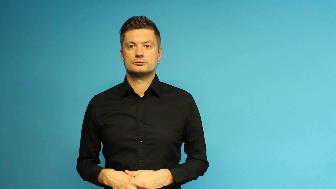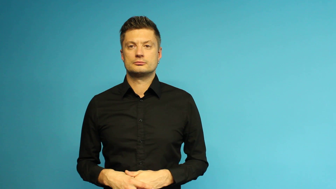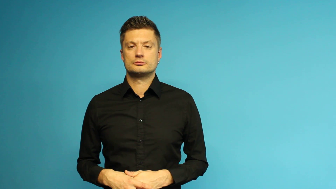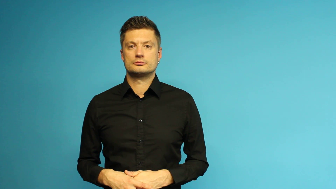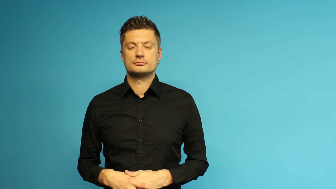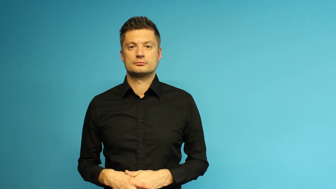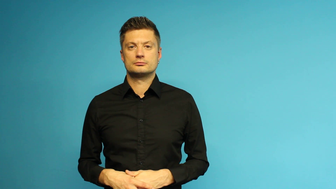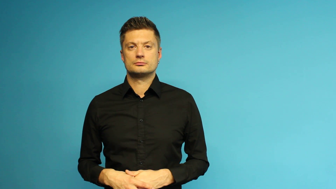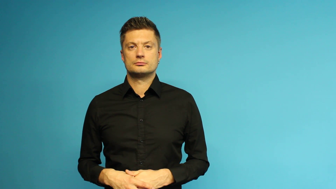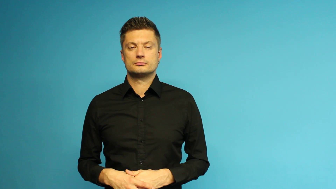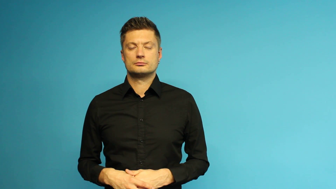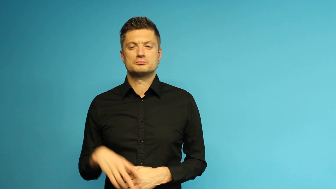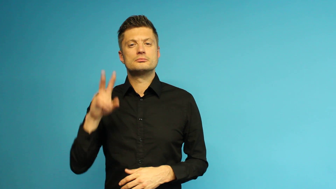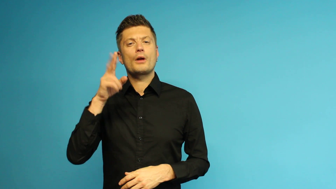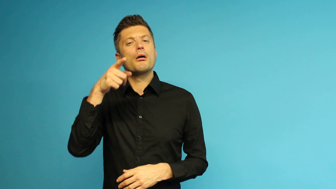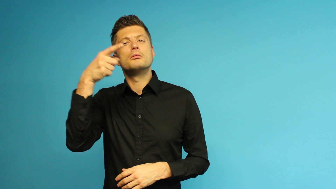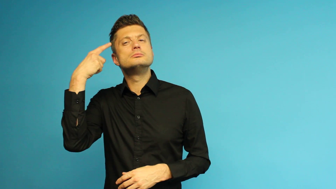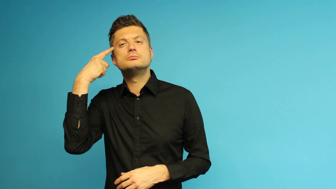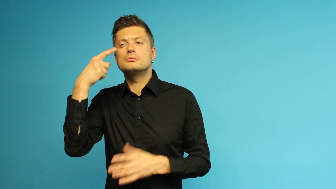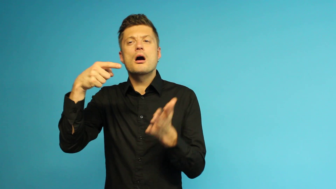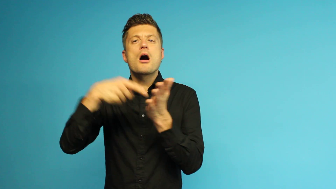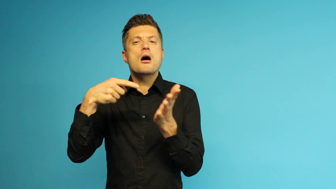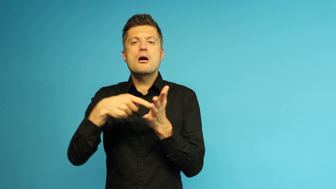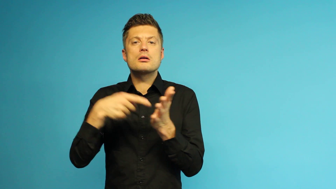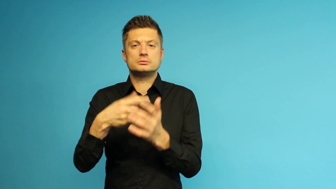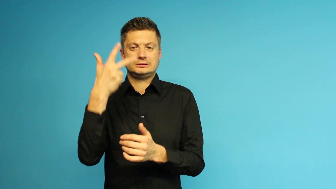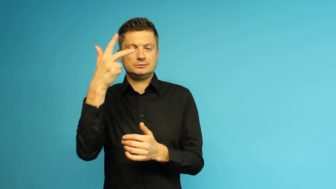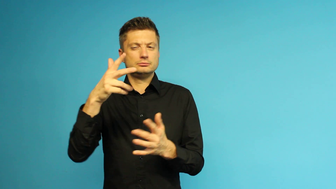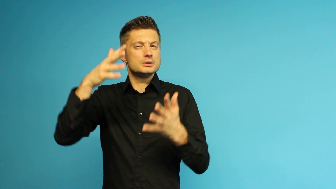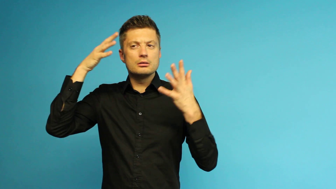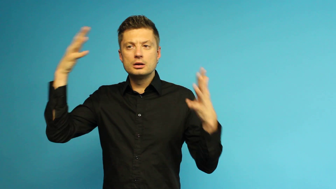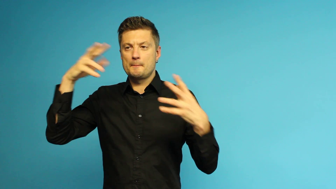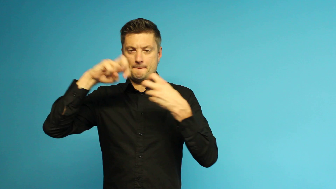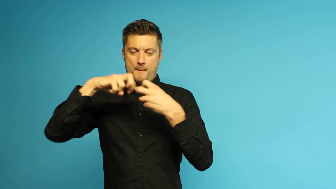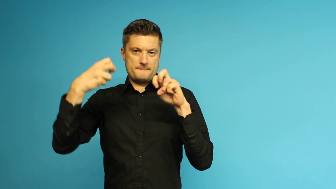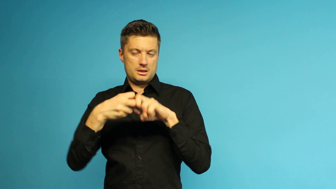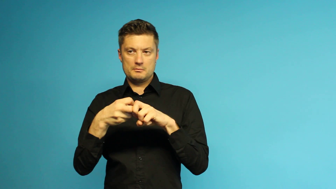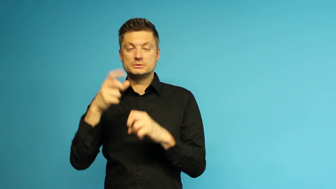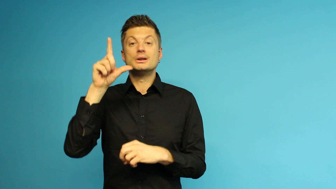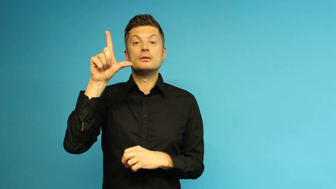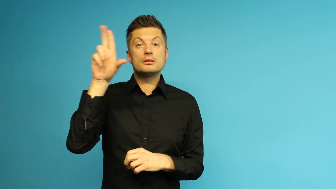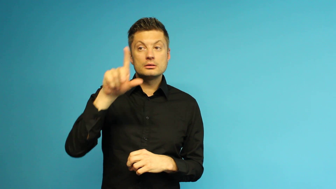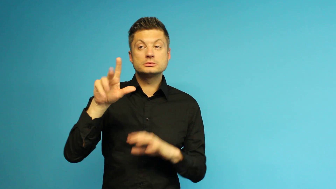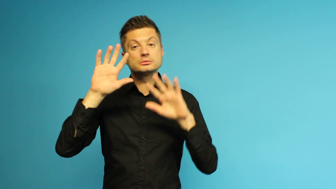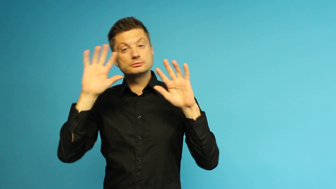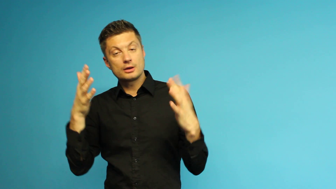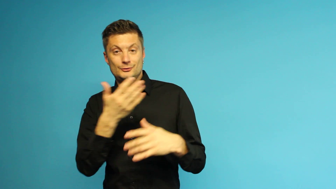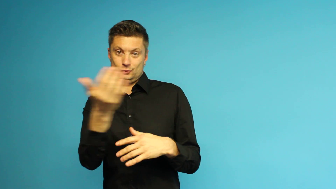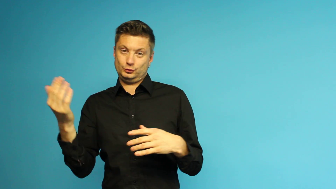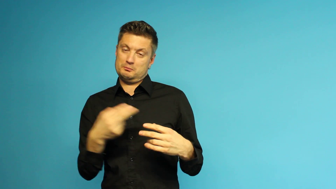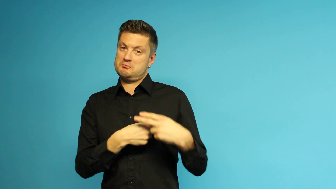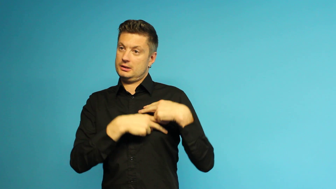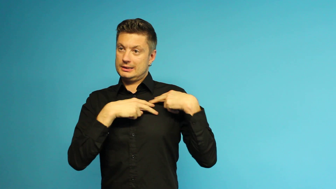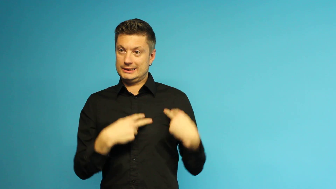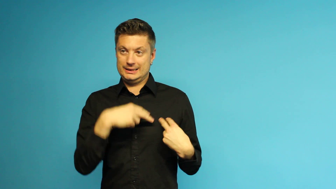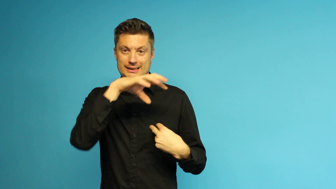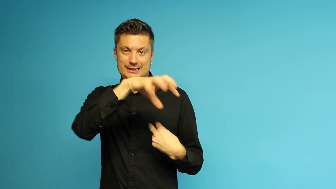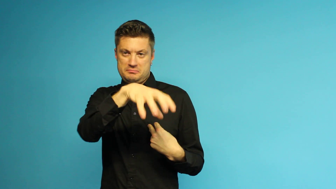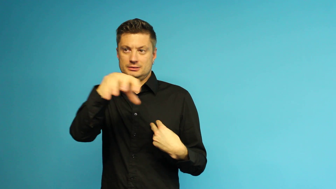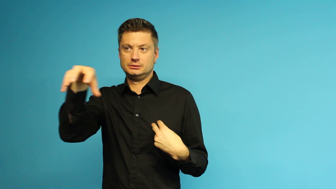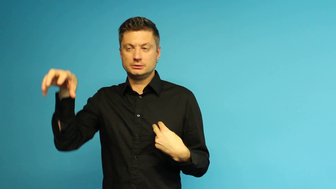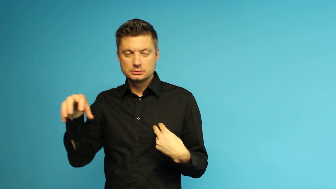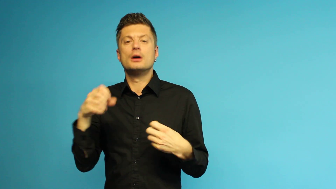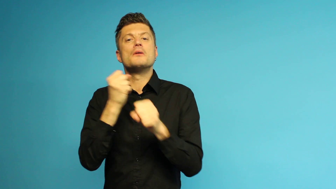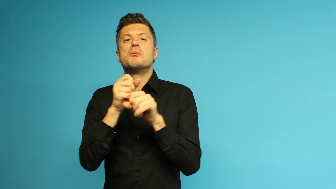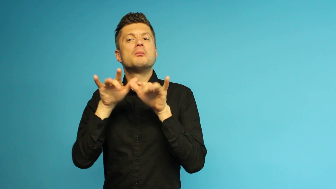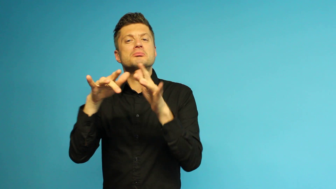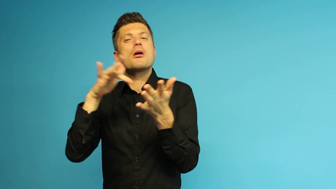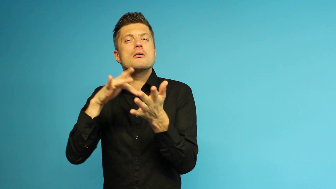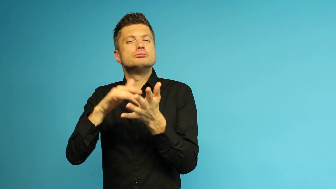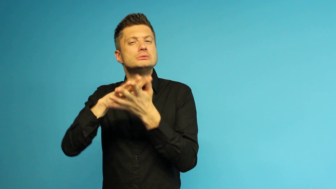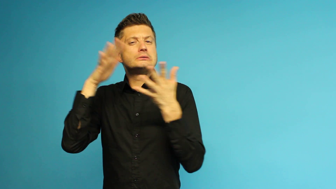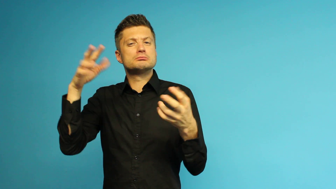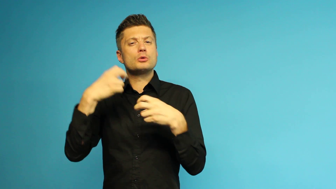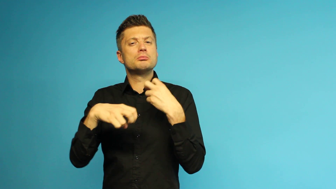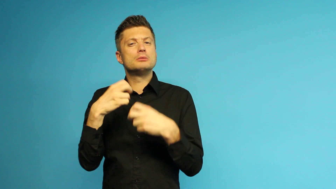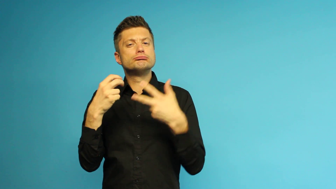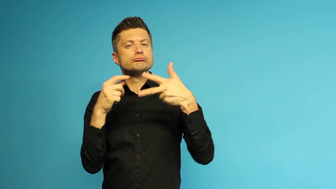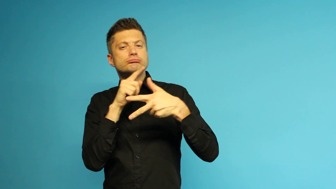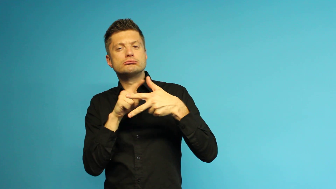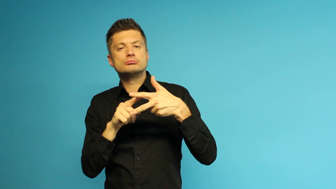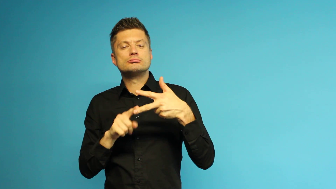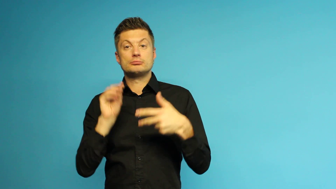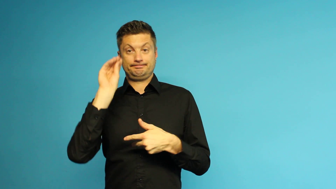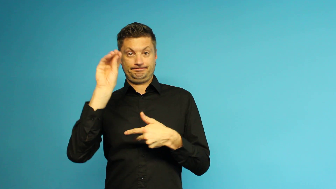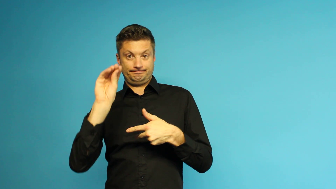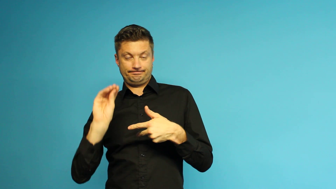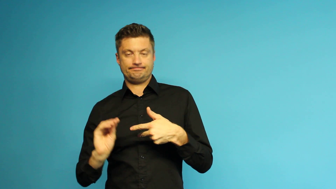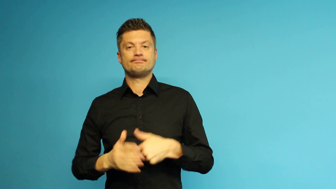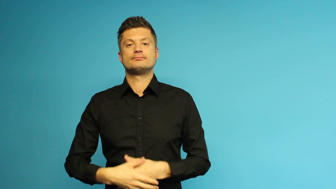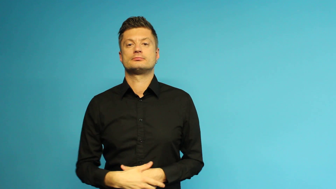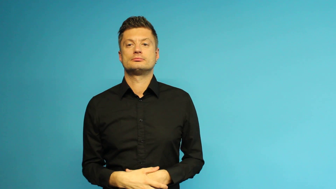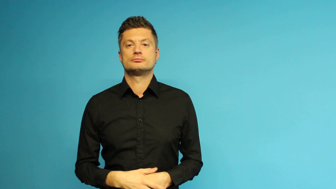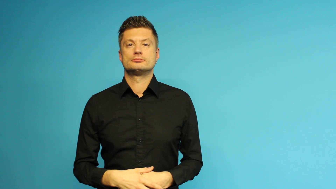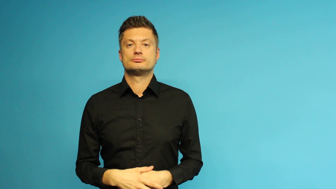Kādas ir, jūsuprāt, 3 lielākās problēmas LNS vai jūsu biedrības darbībā?